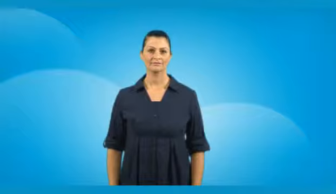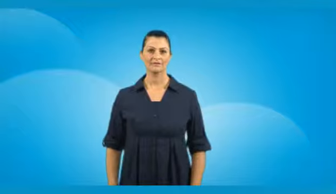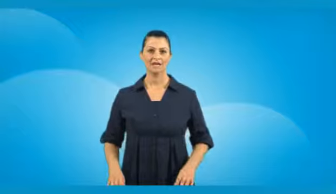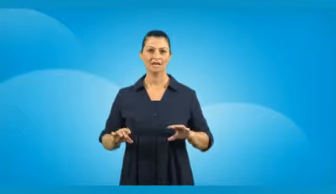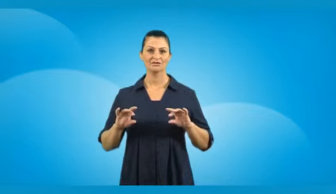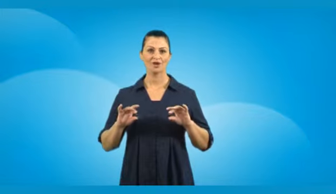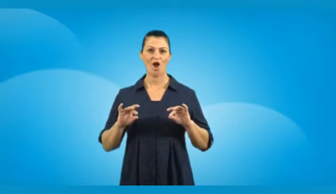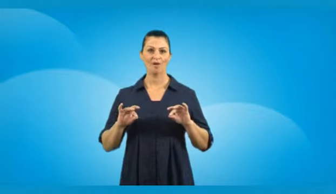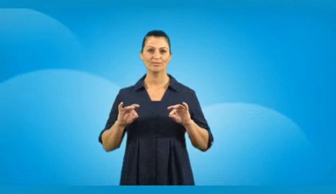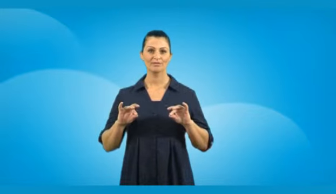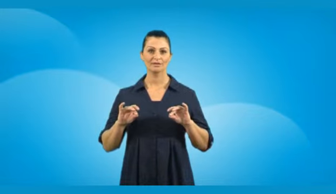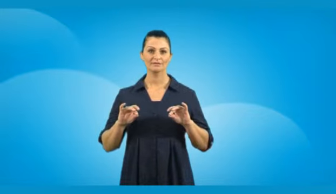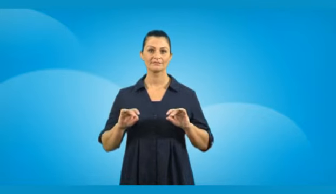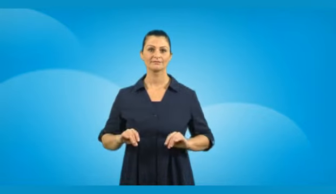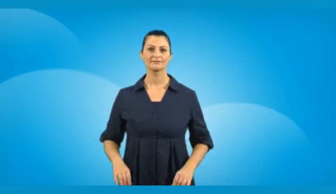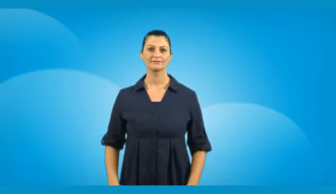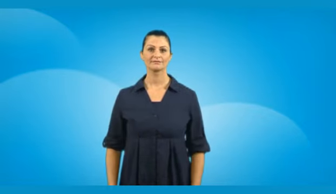Drapp